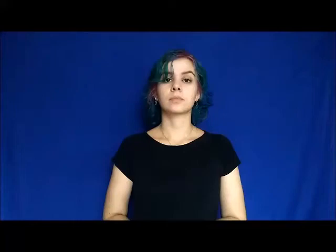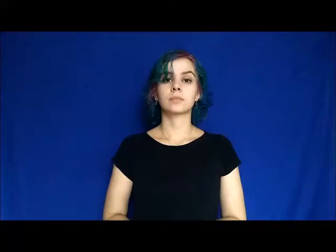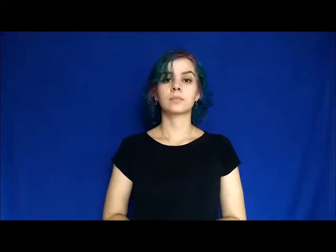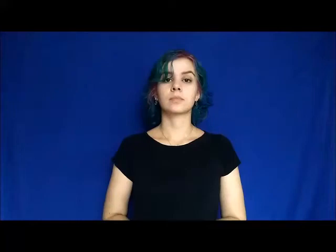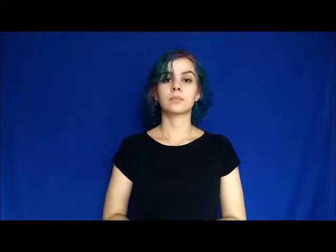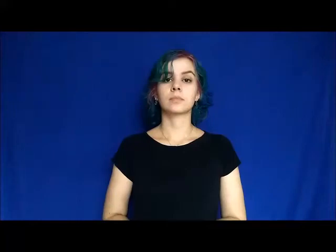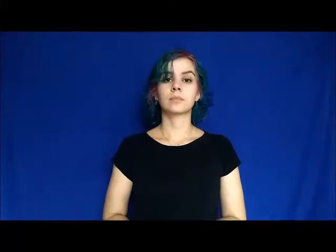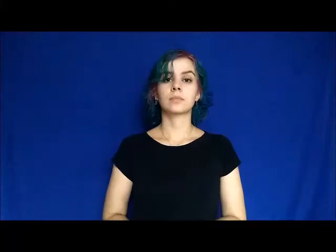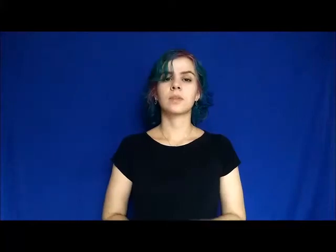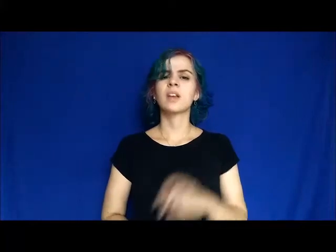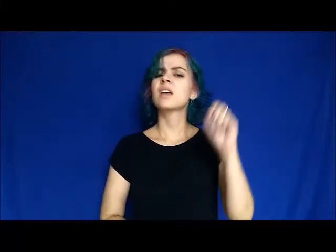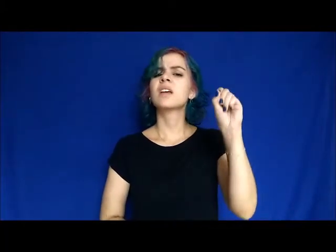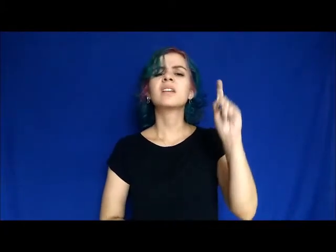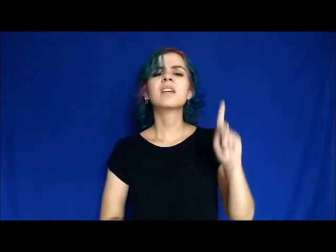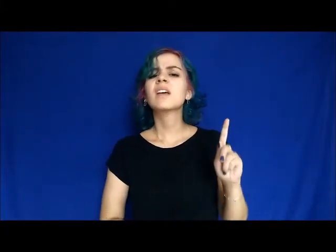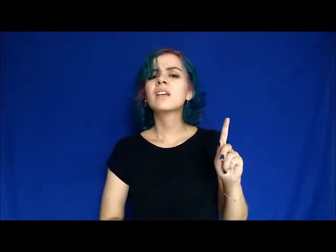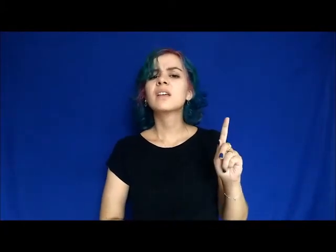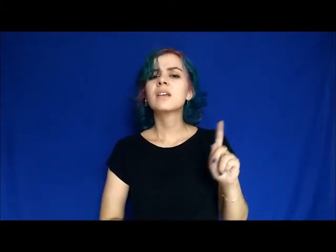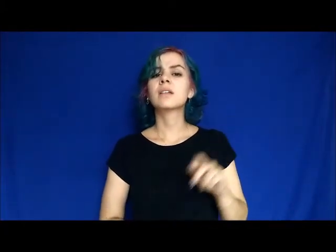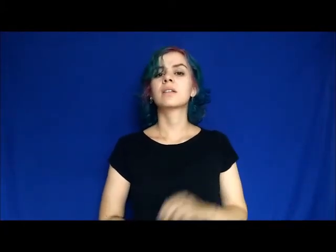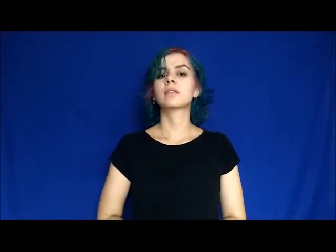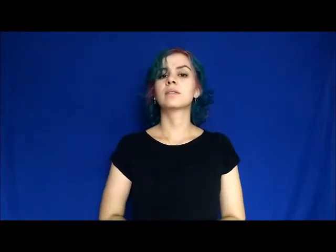Quem?